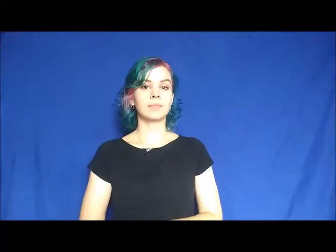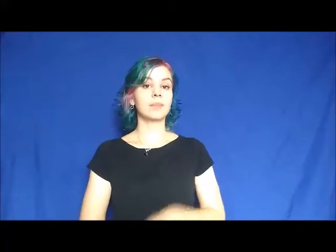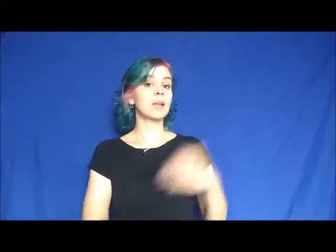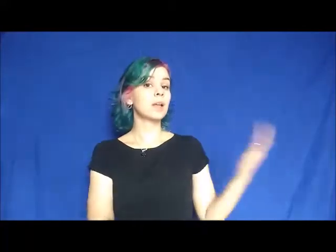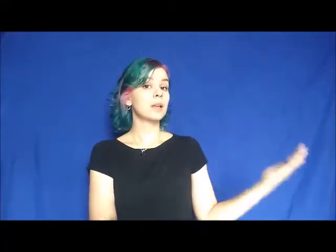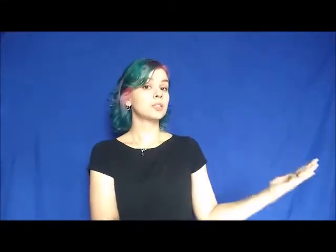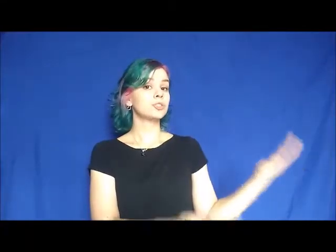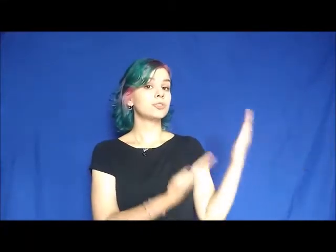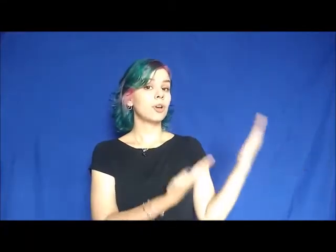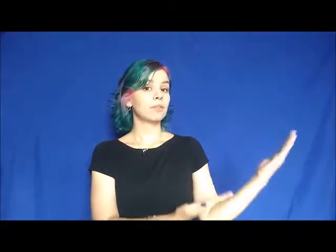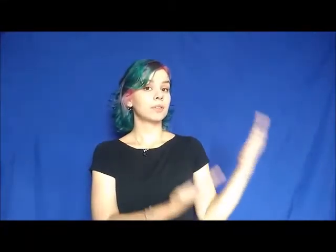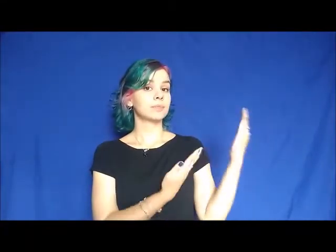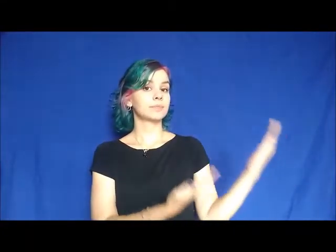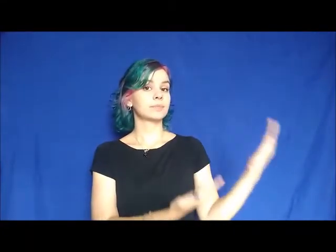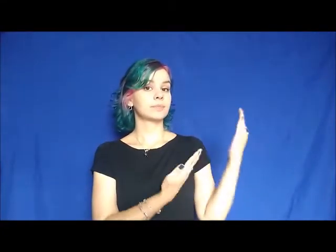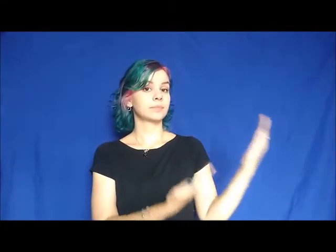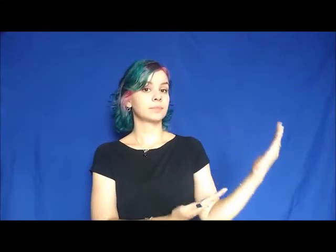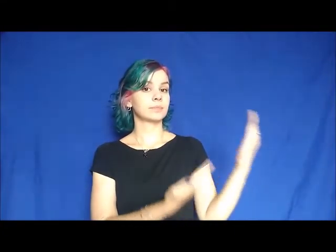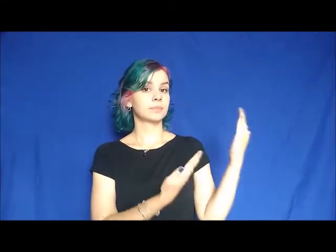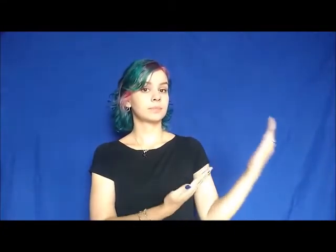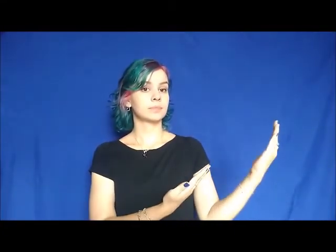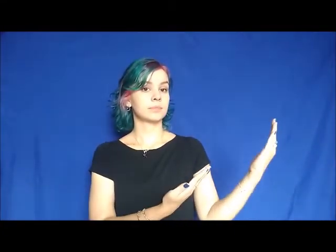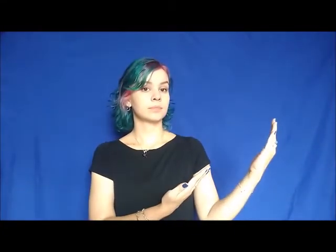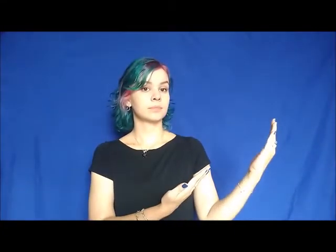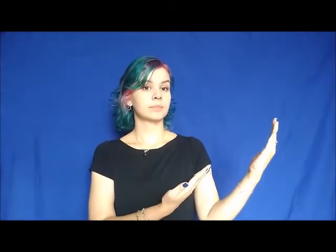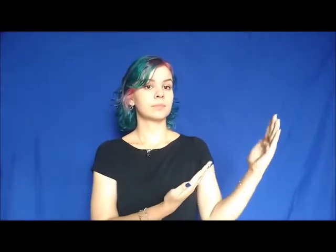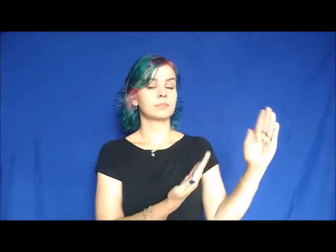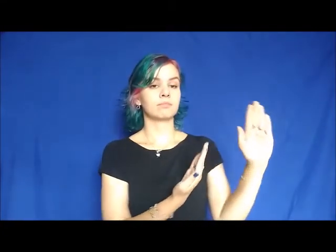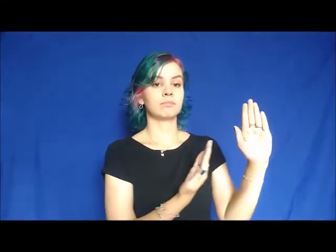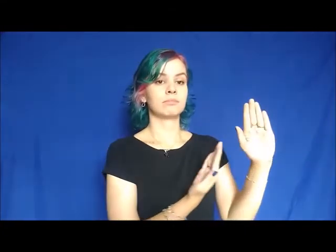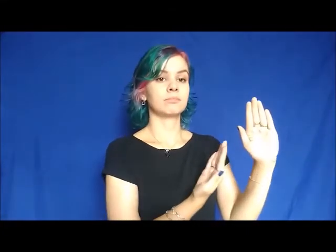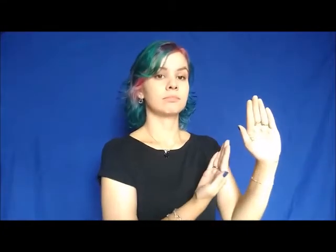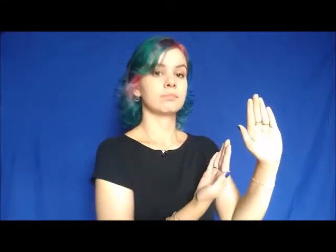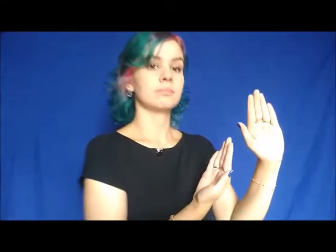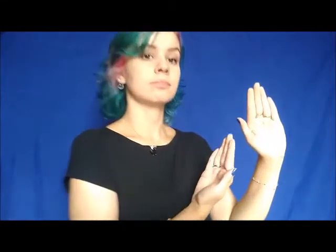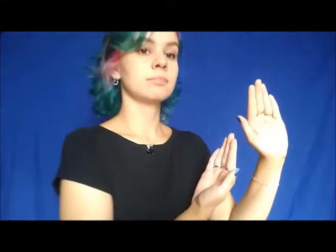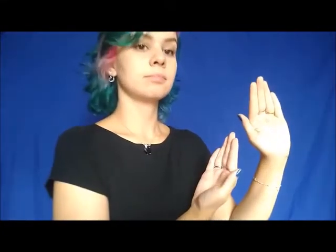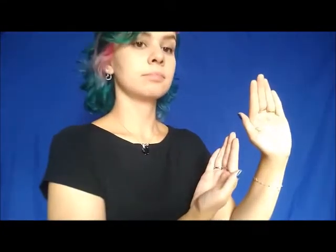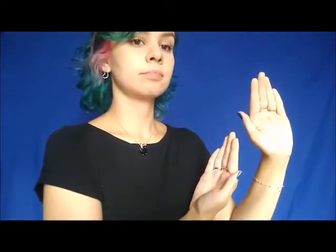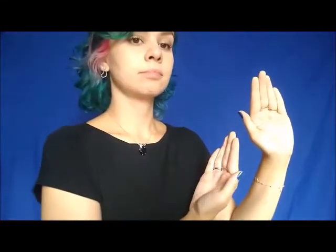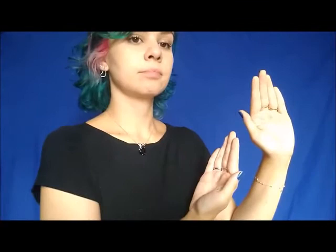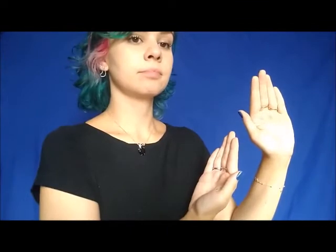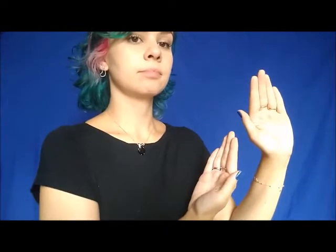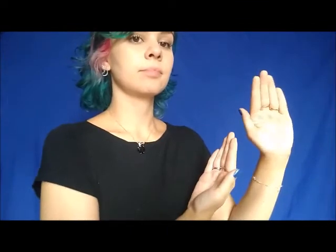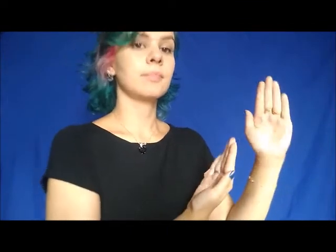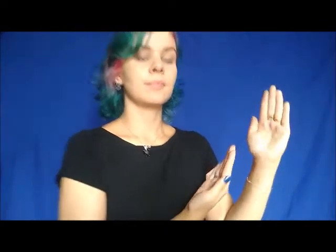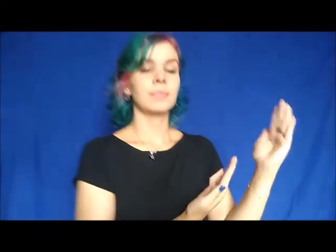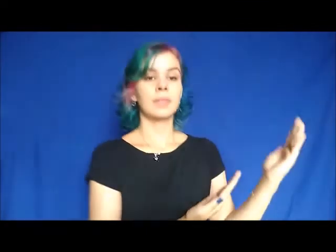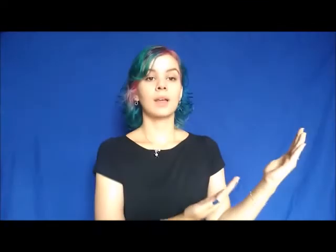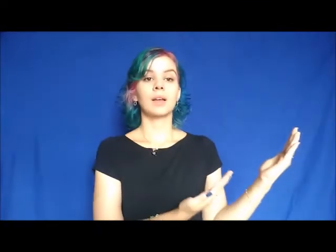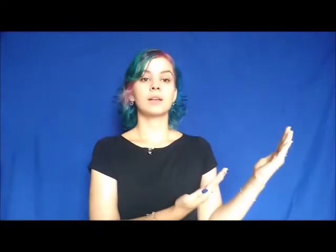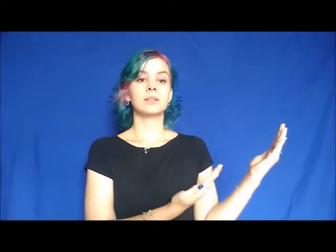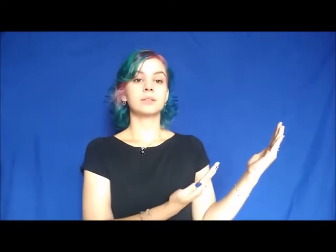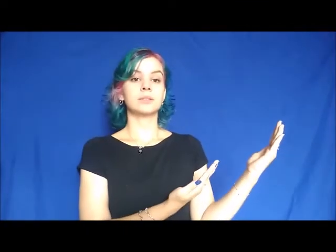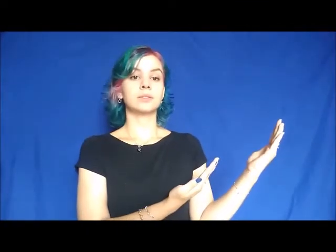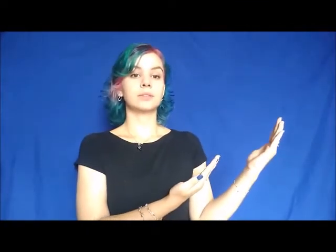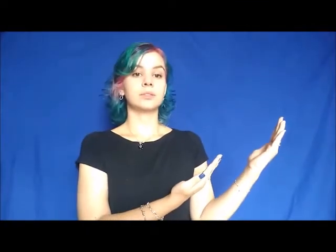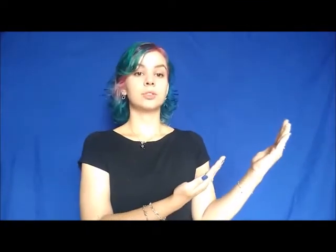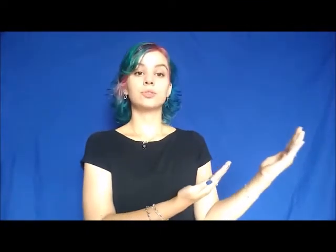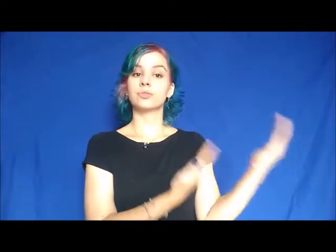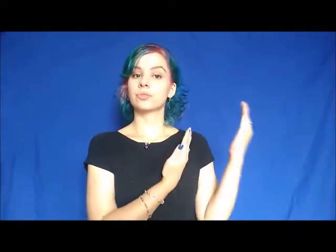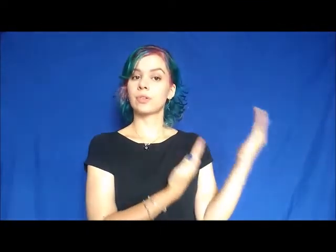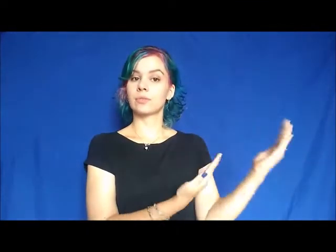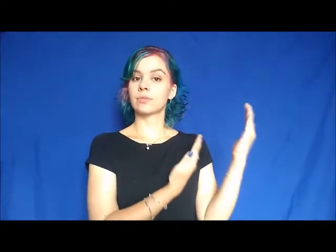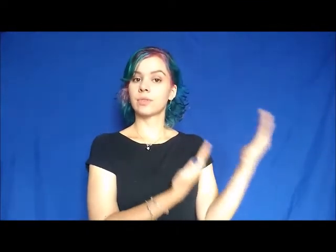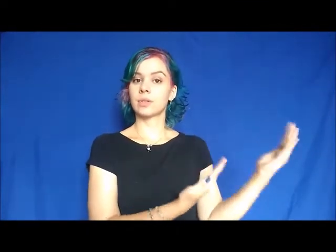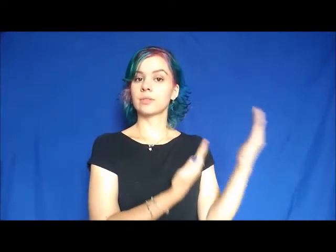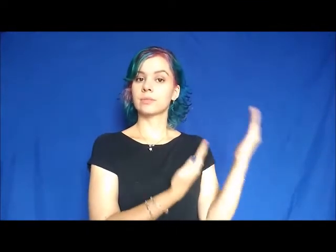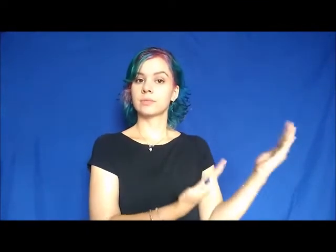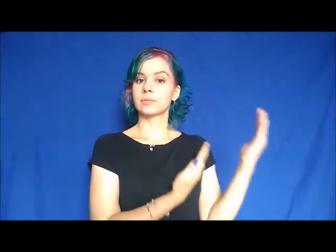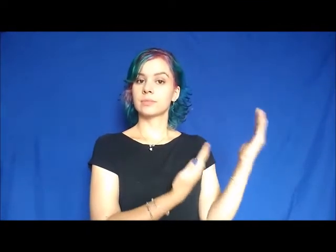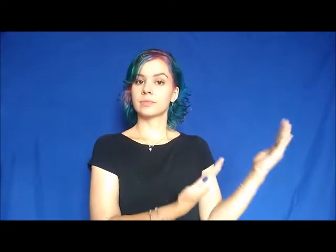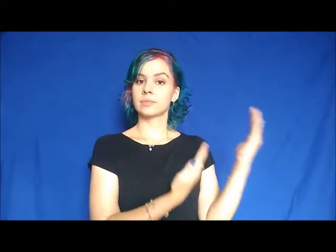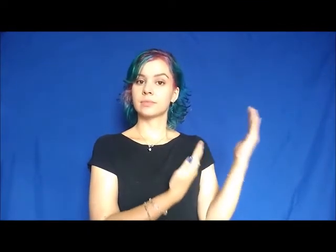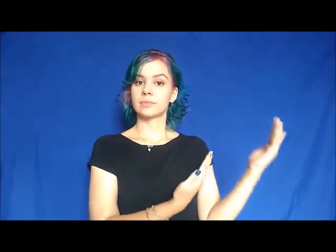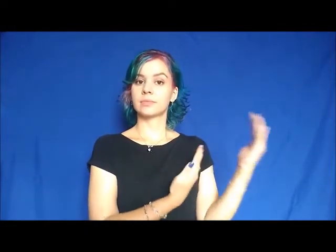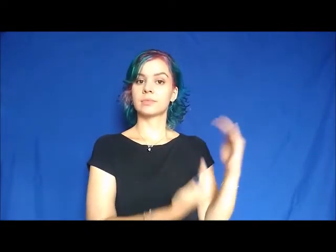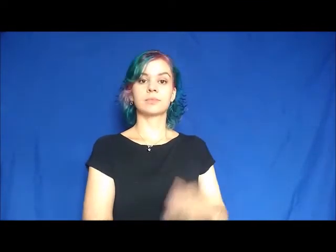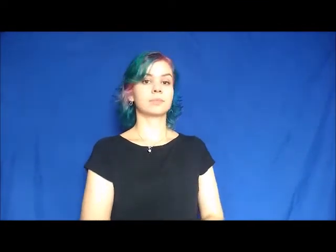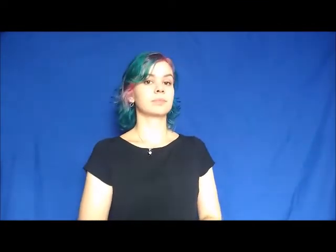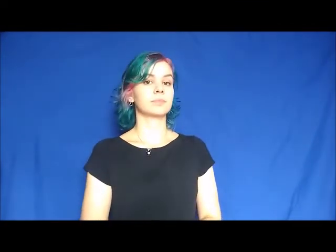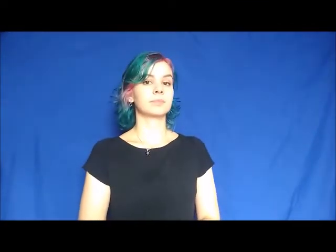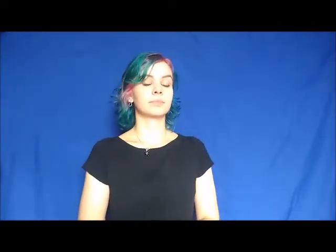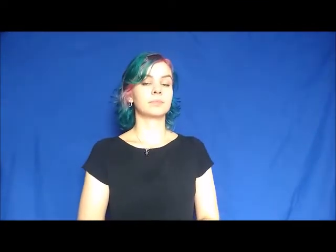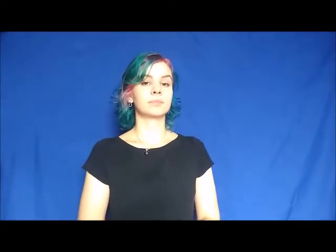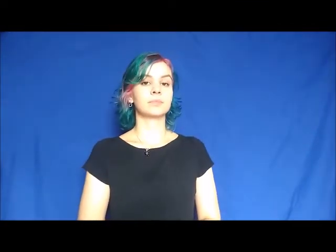Jovem